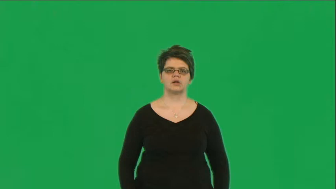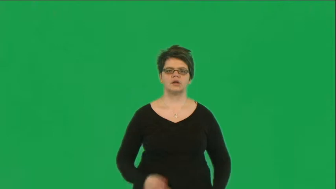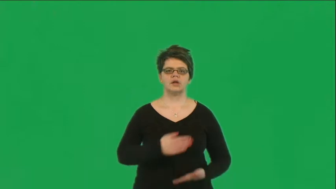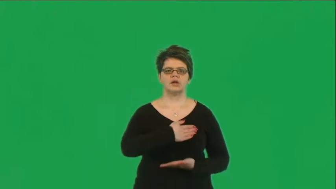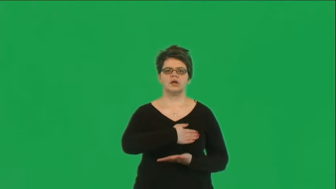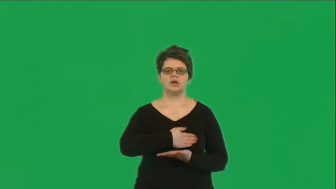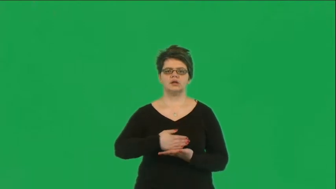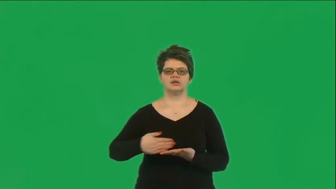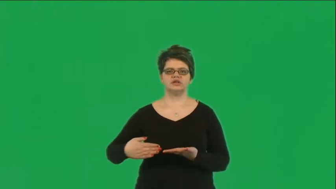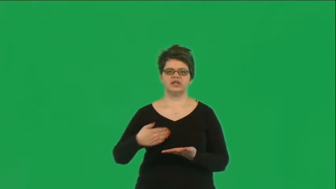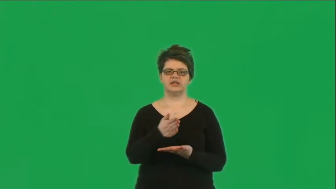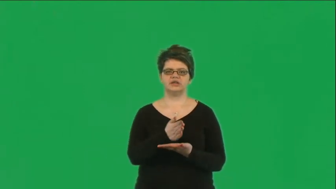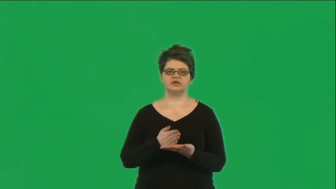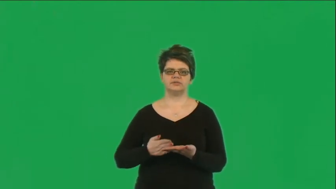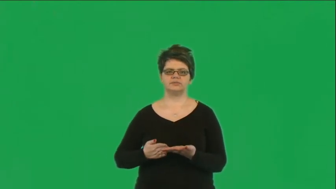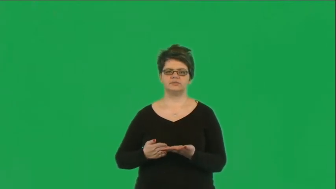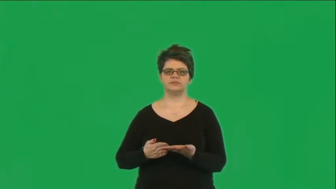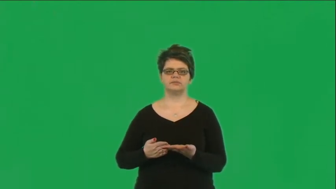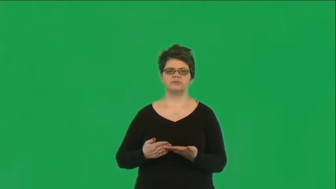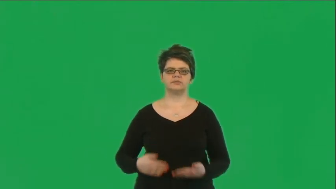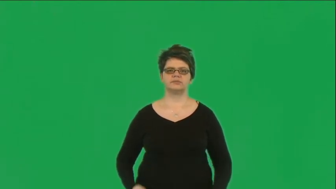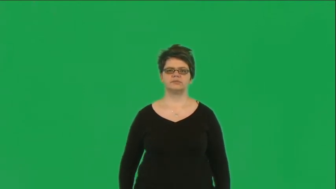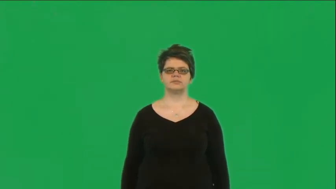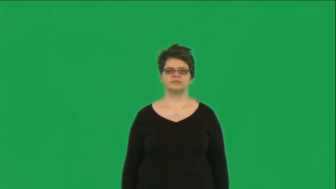dzielić